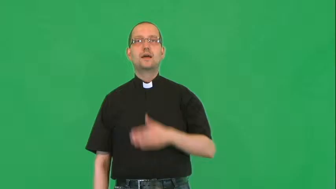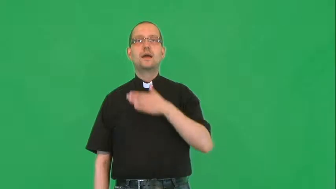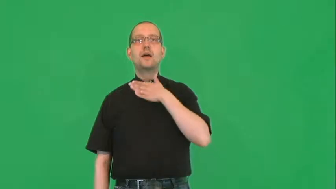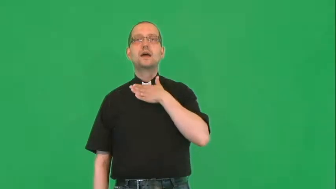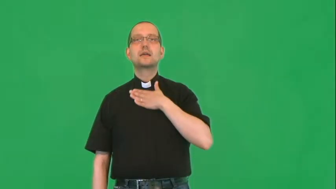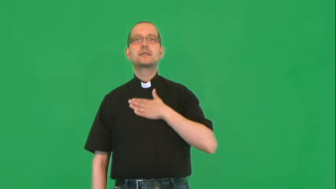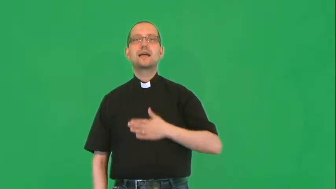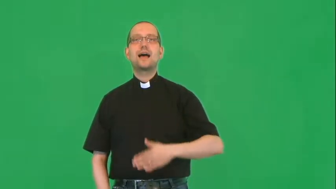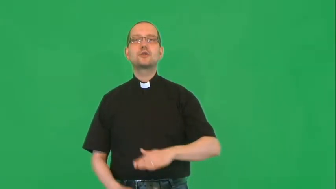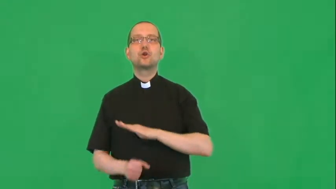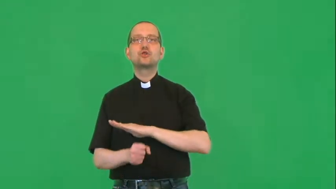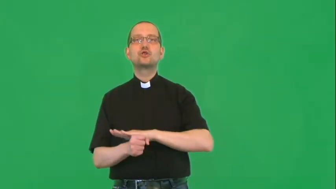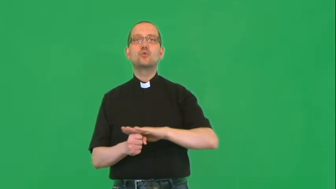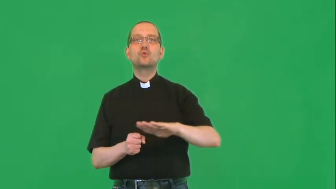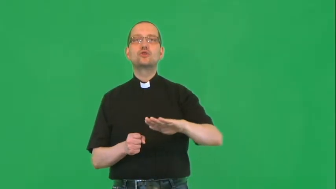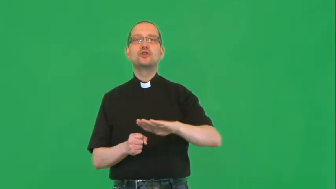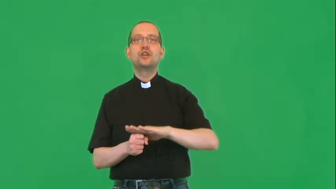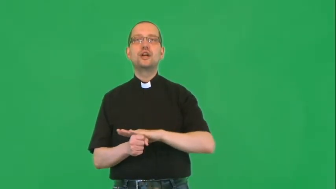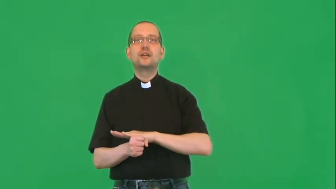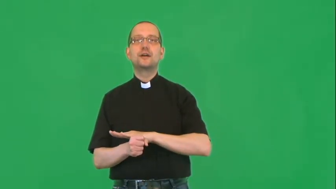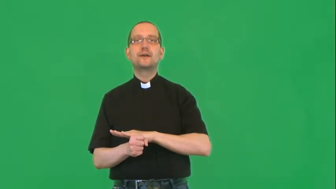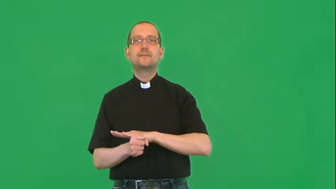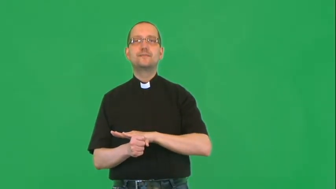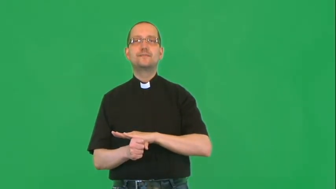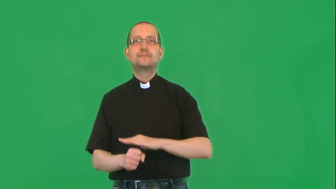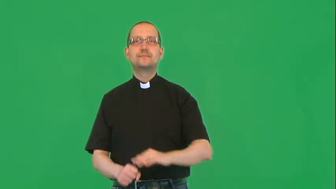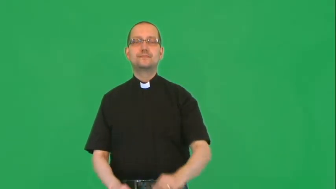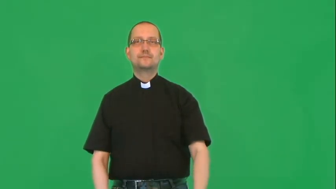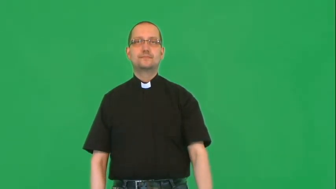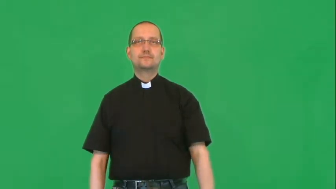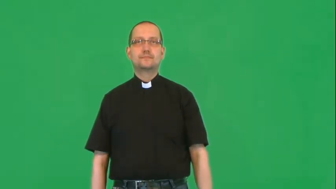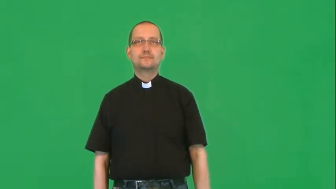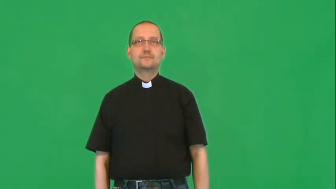zadośćuczynienie